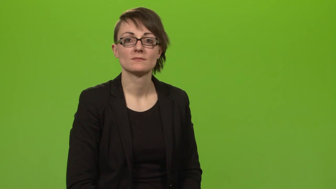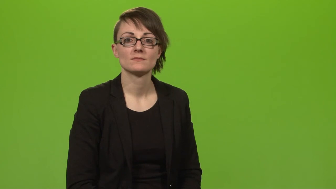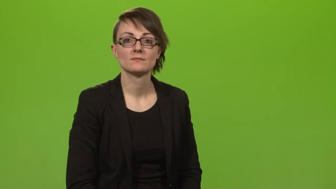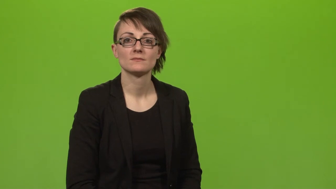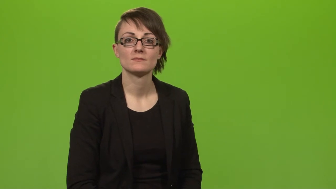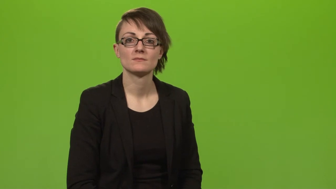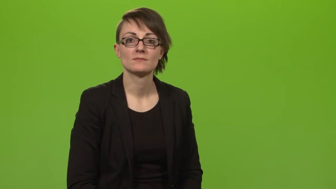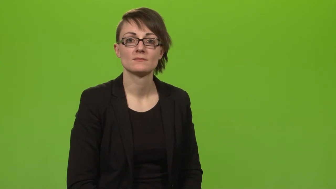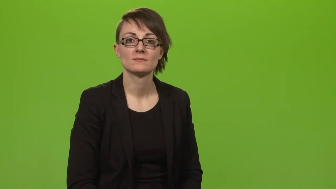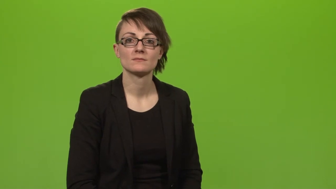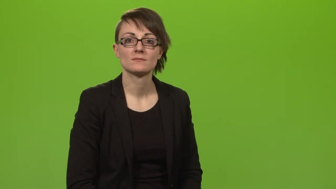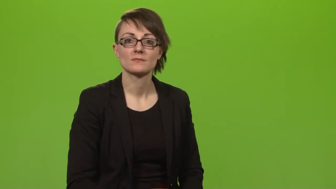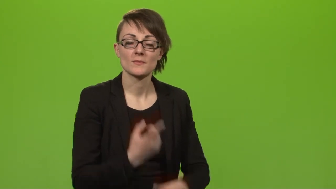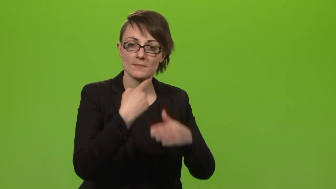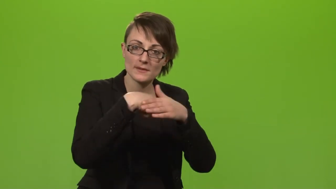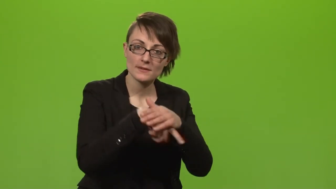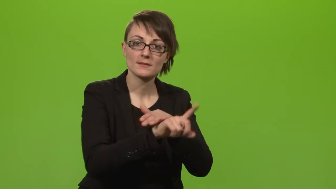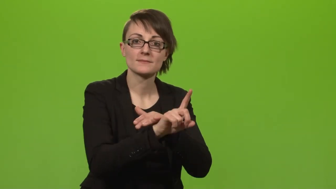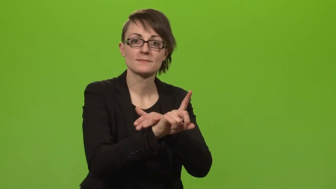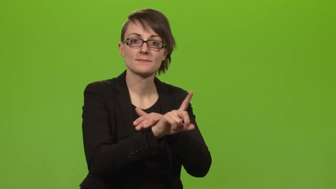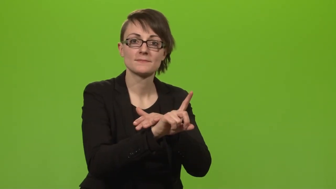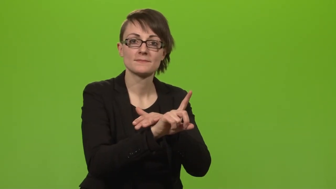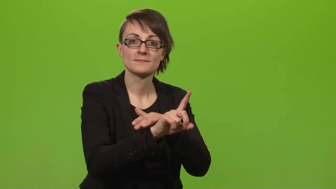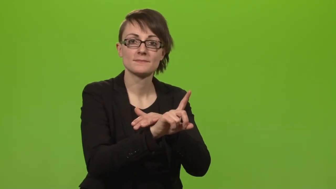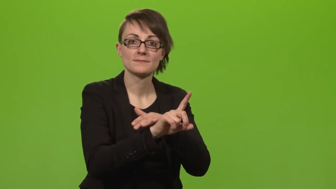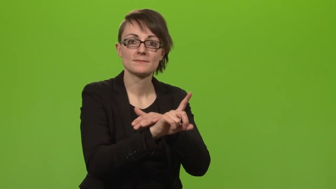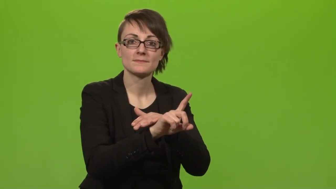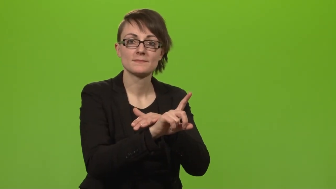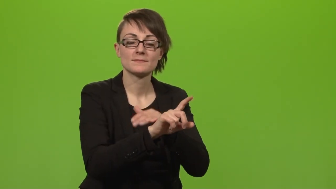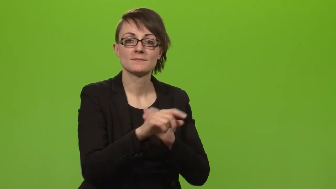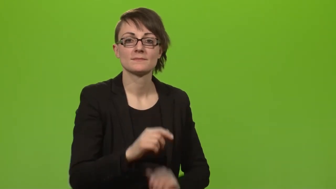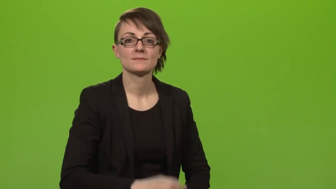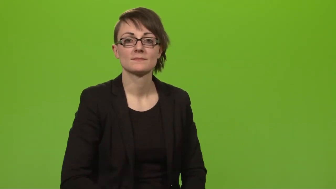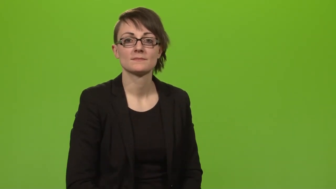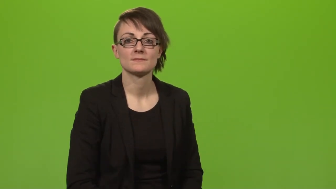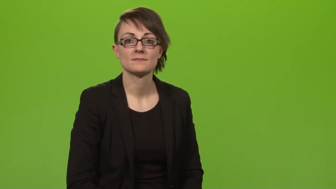koma inn